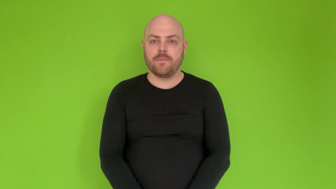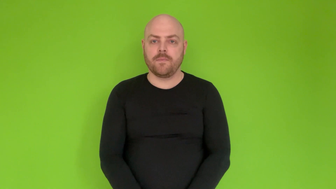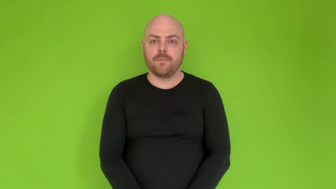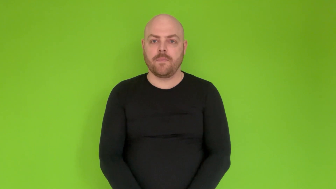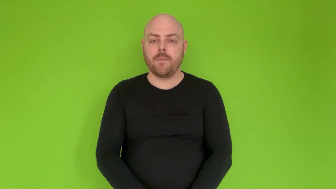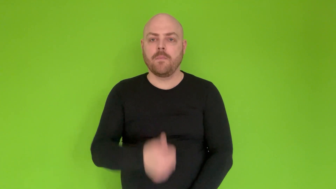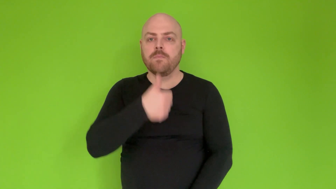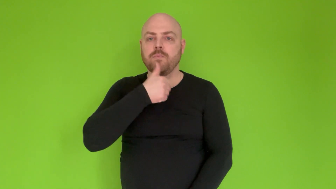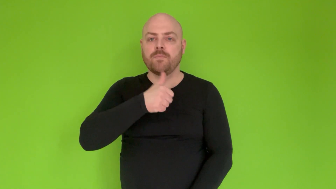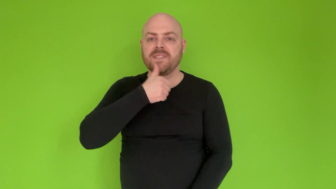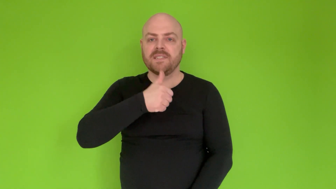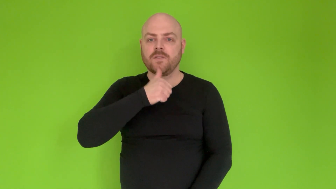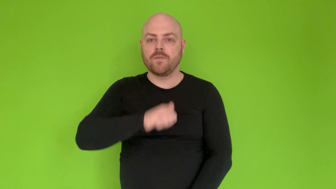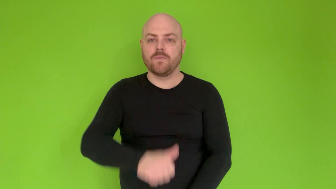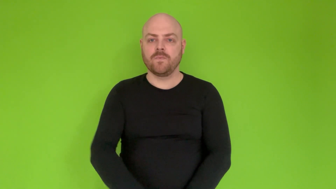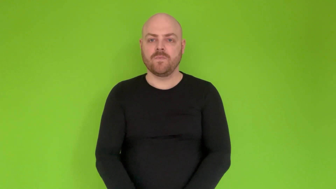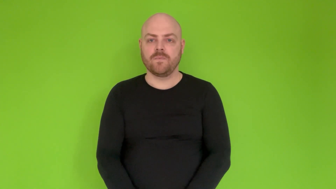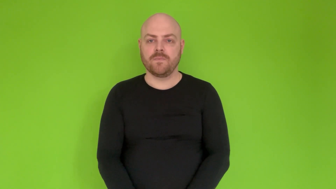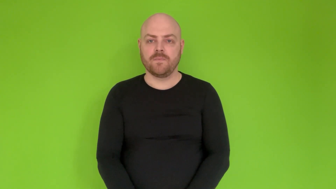Pepinster